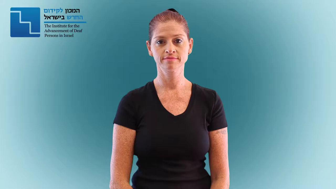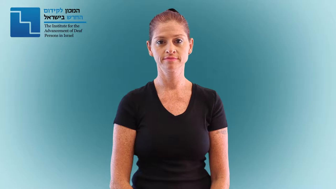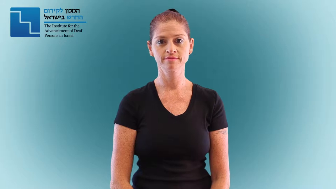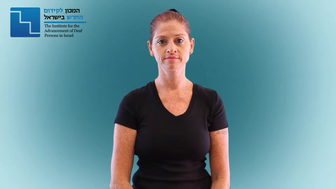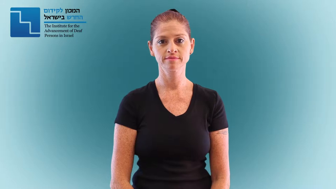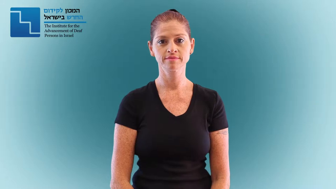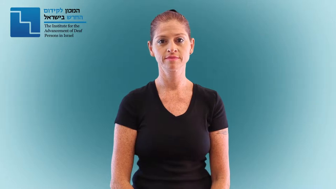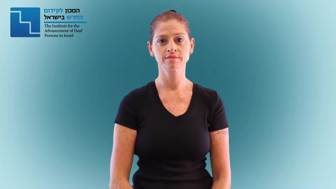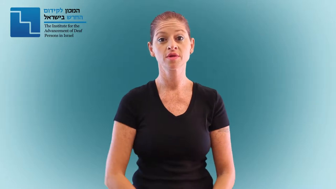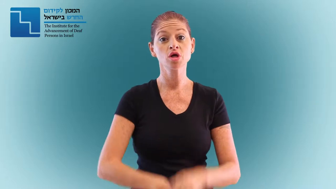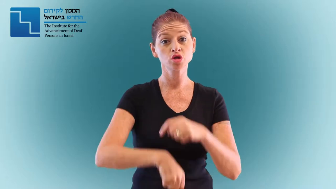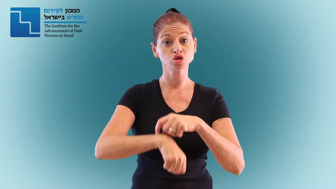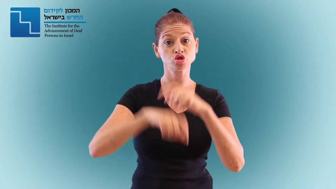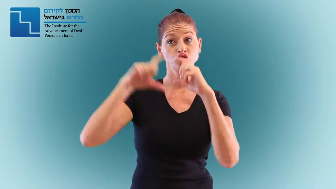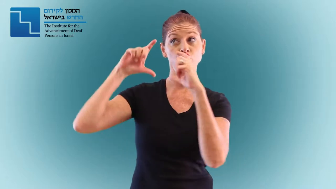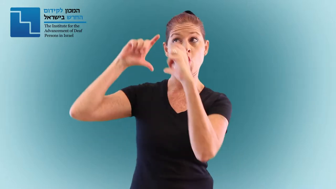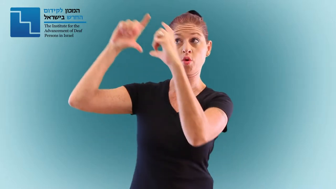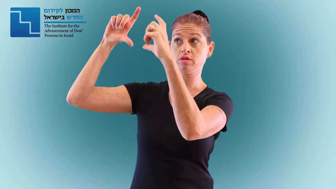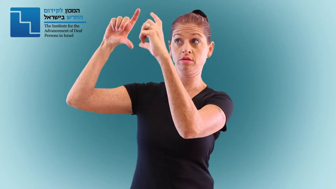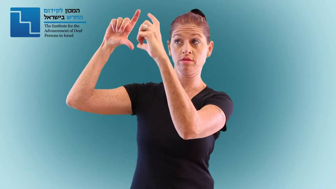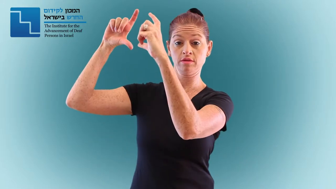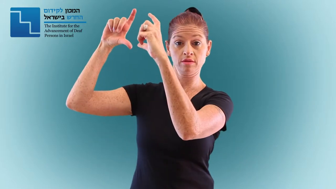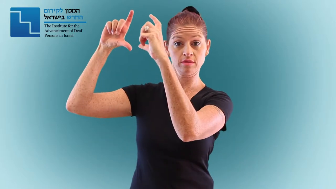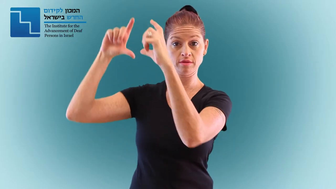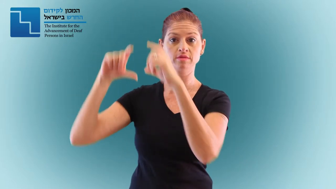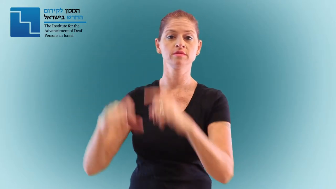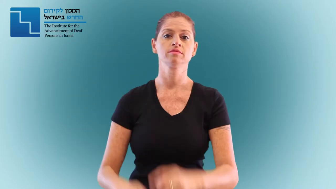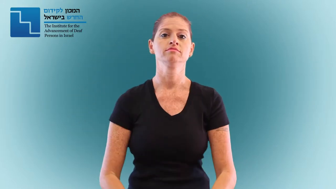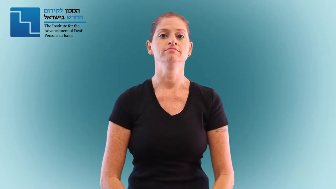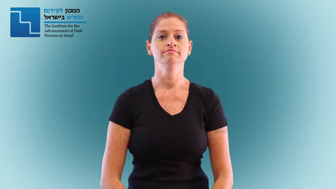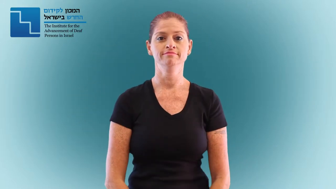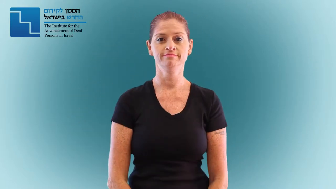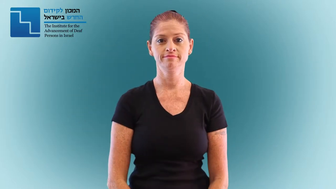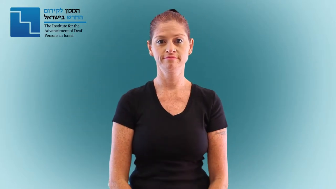שעון קיר